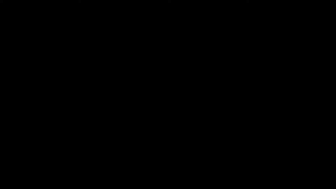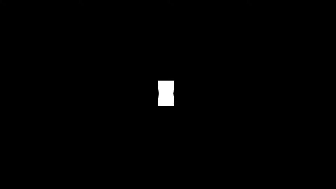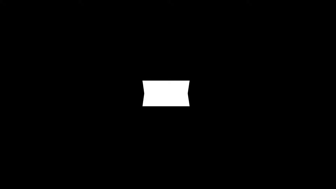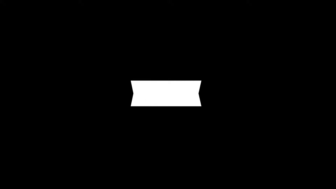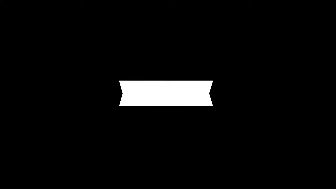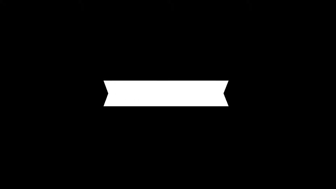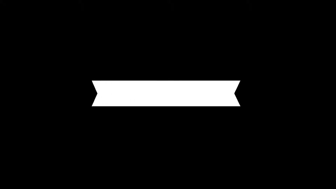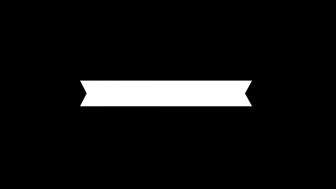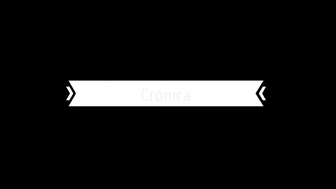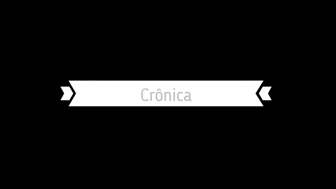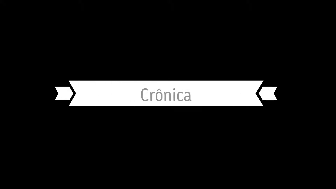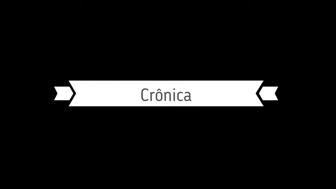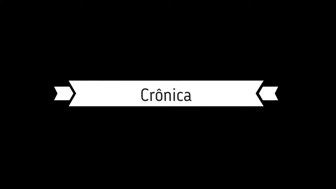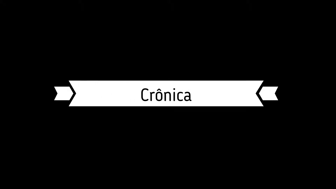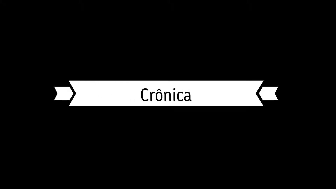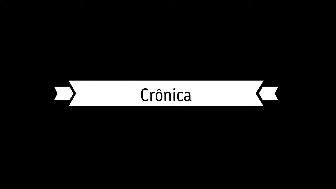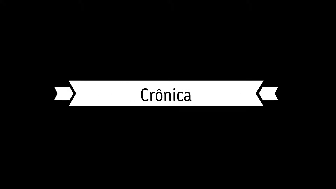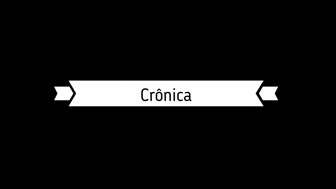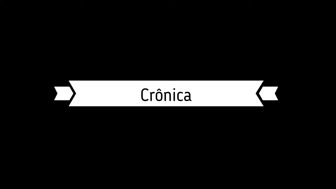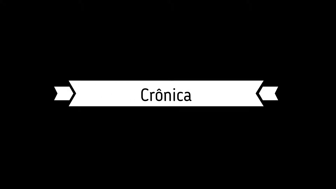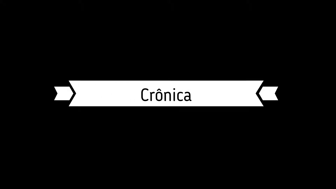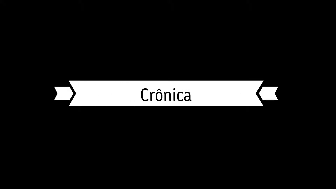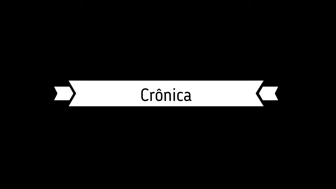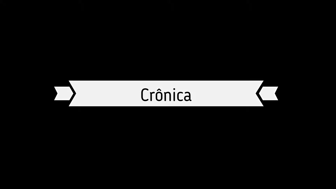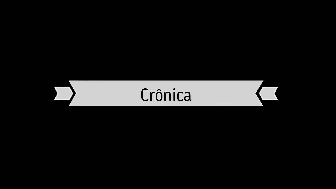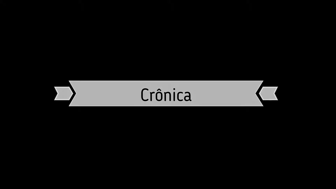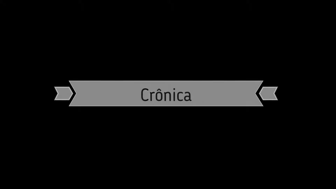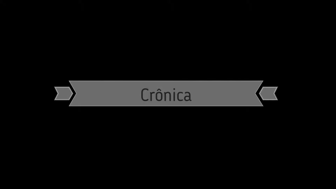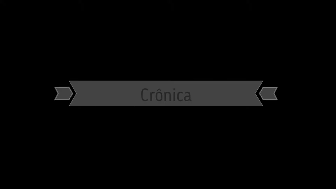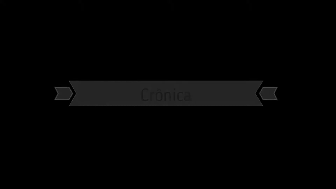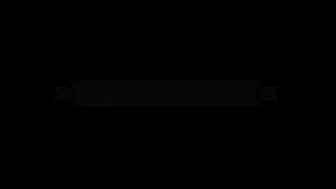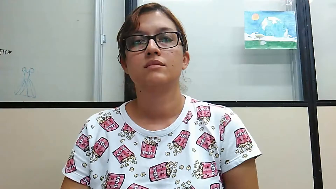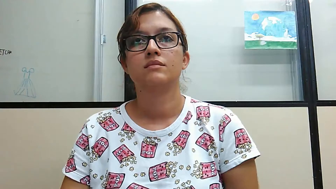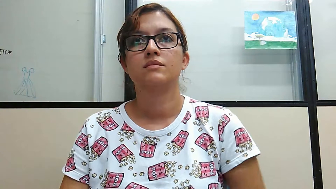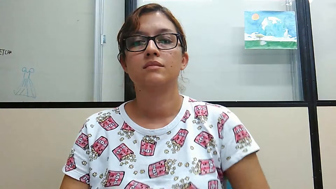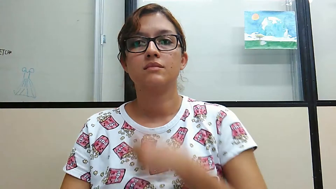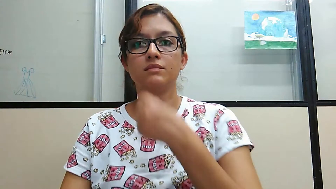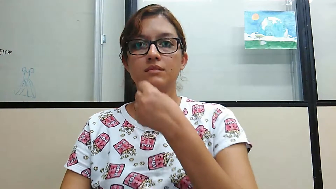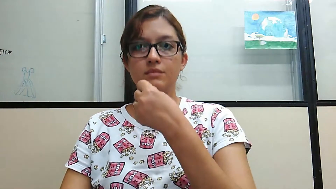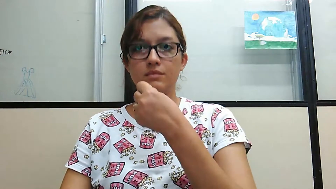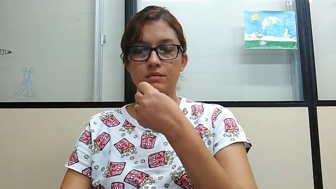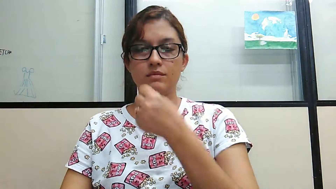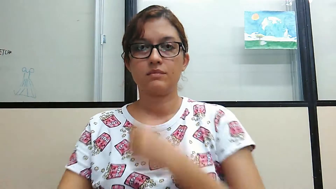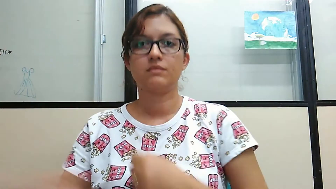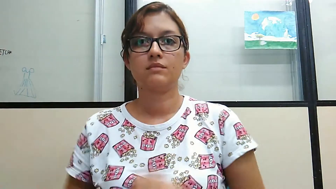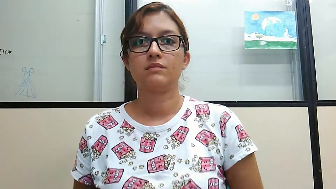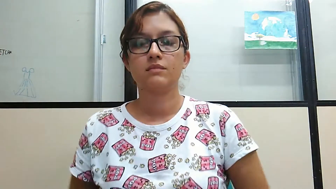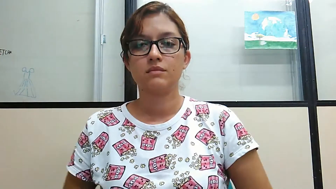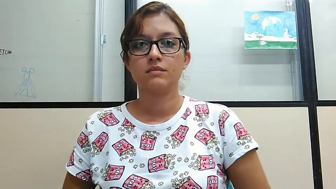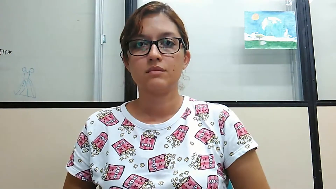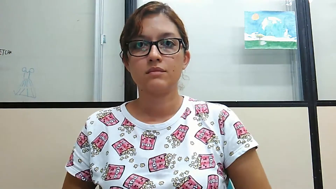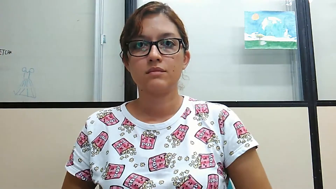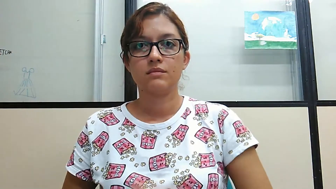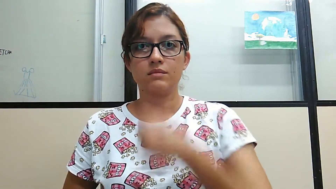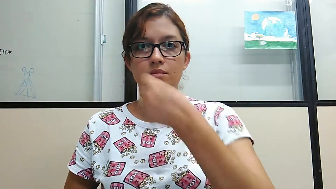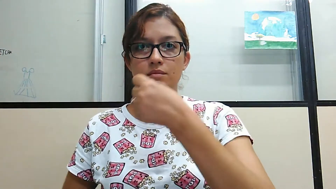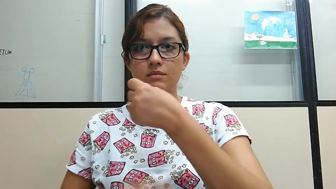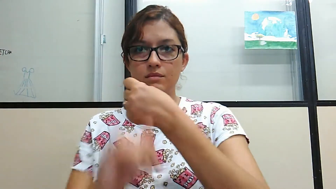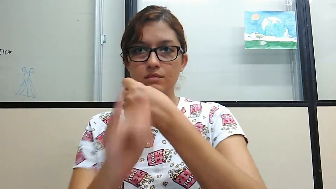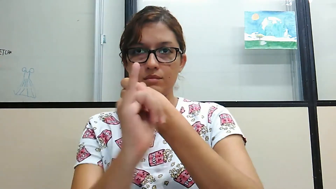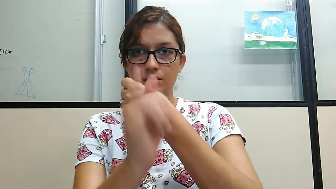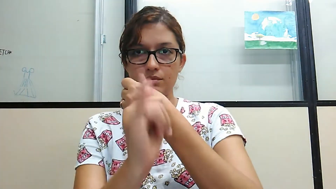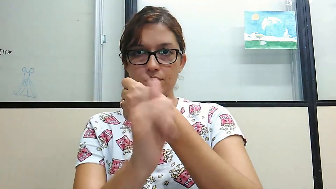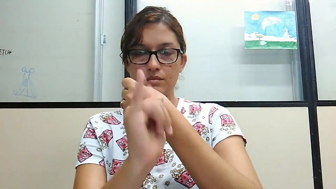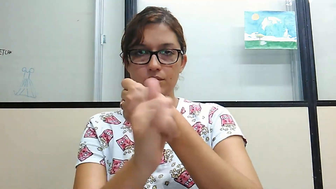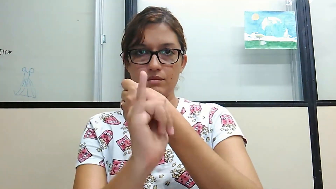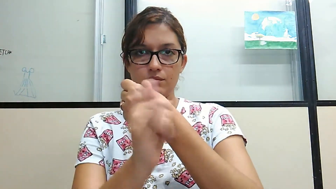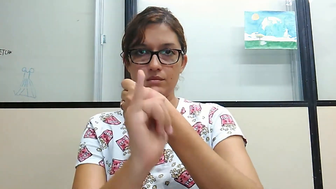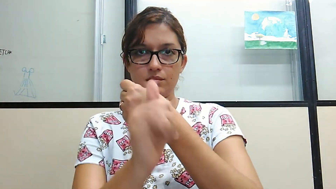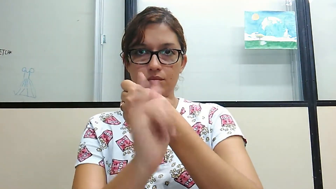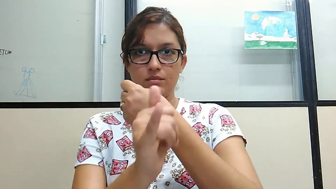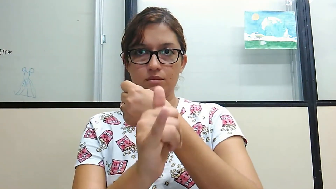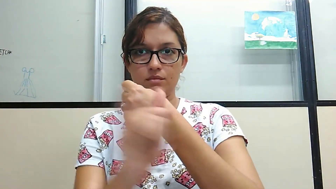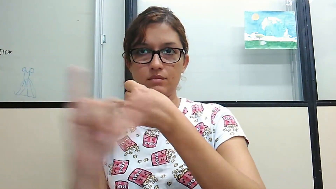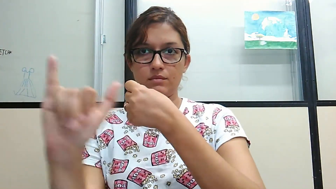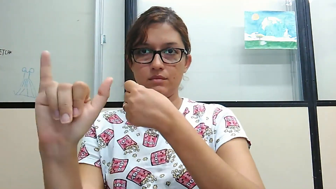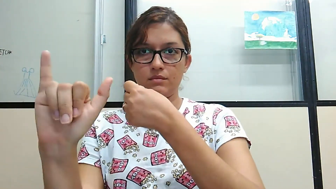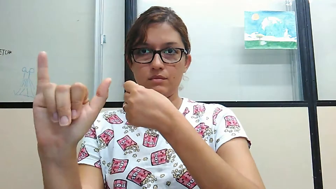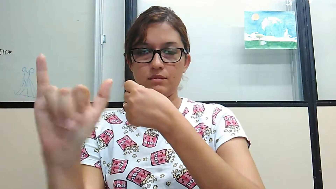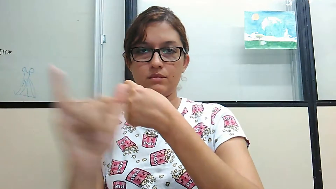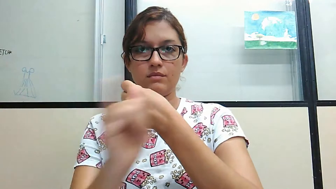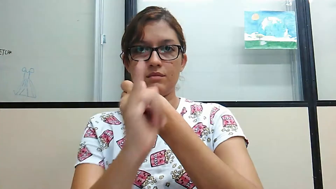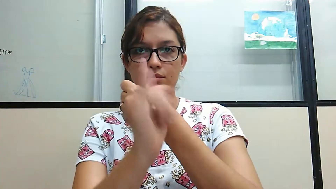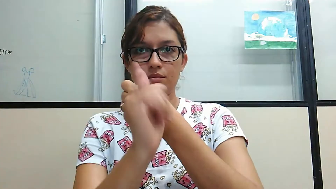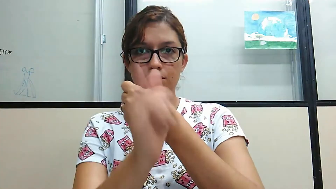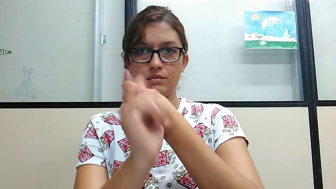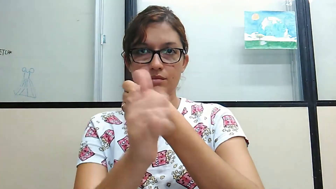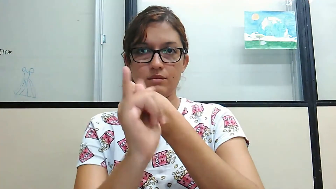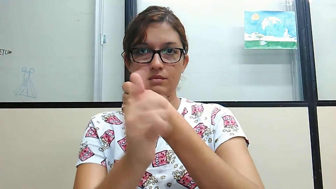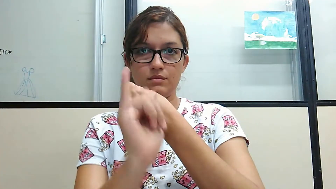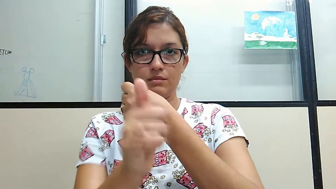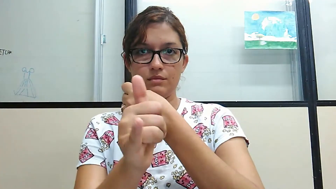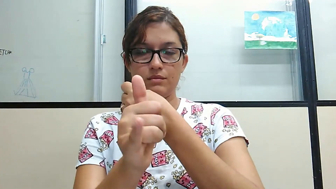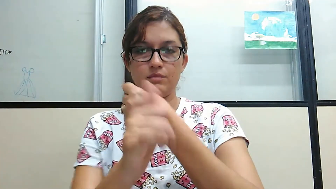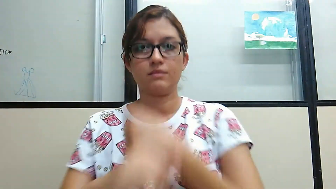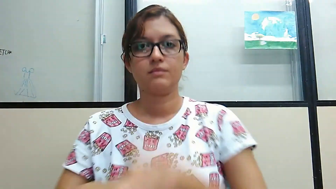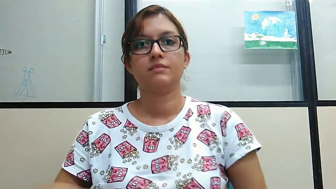CRÔNICA